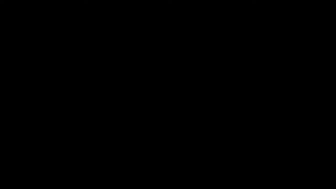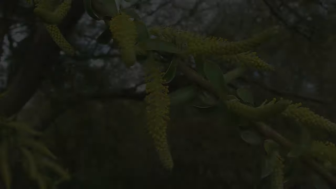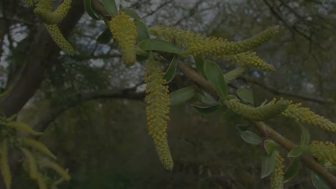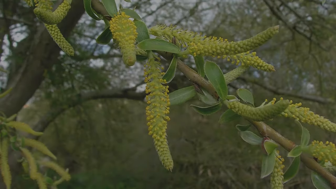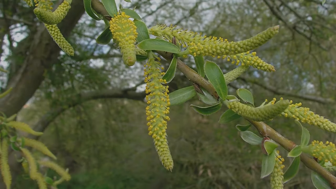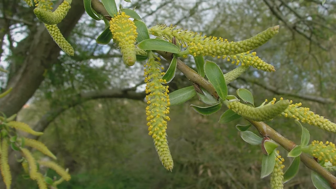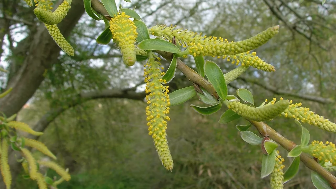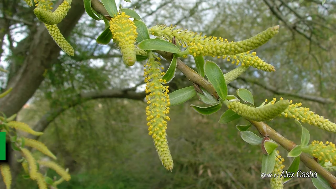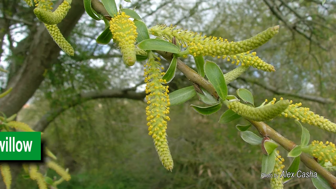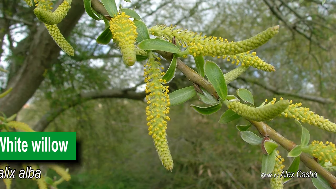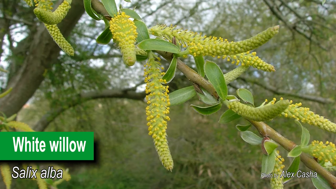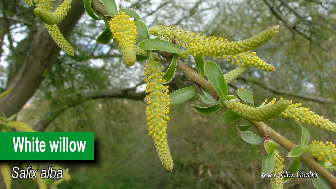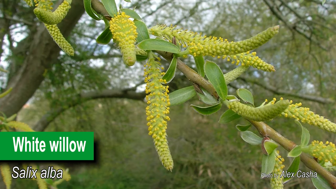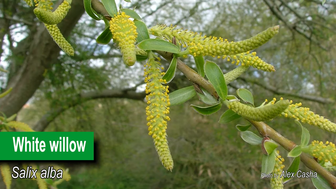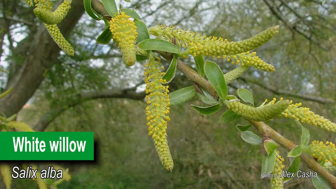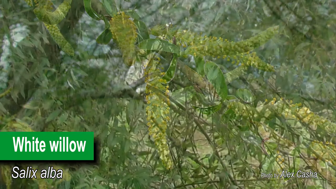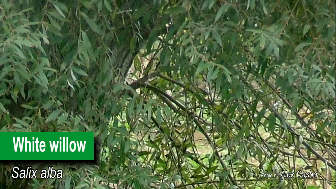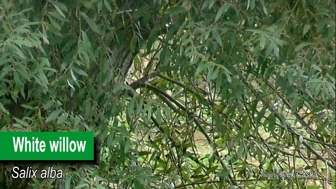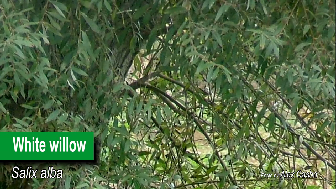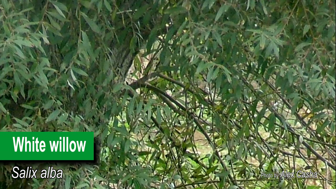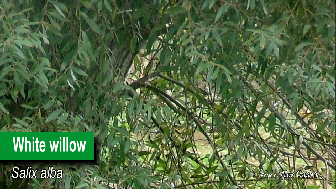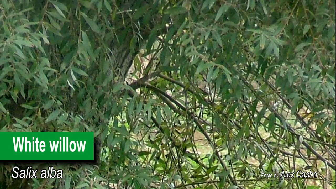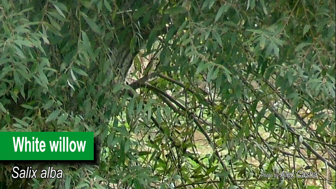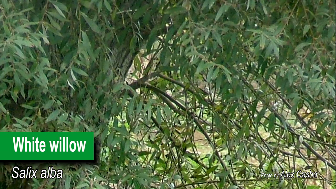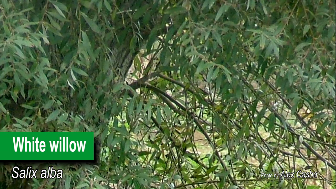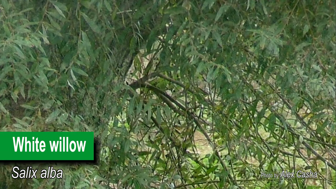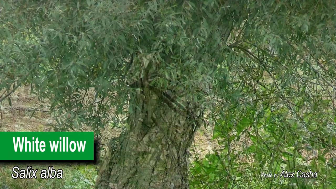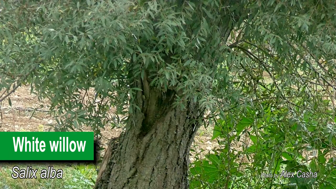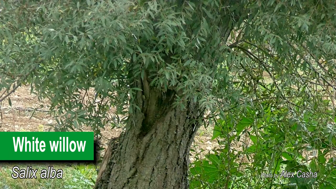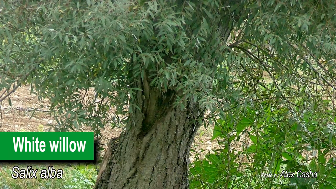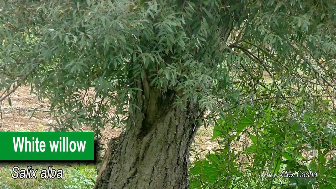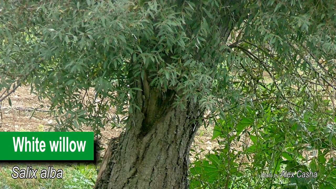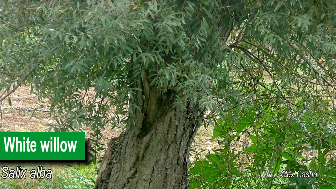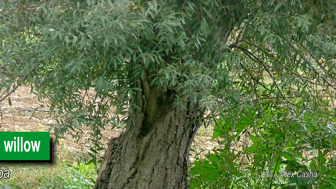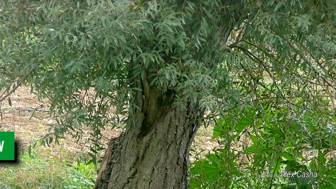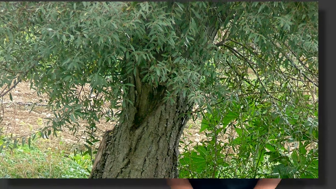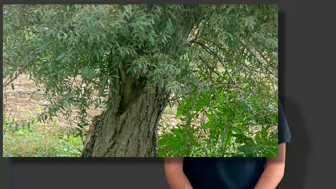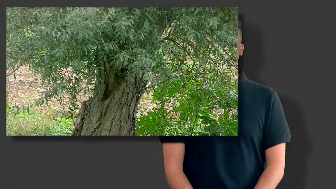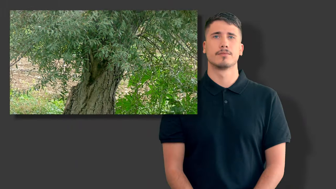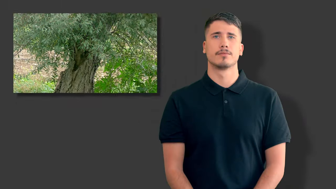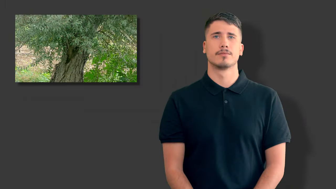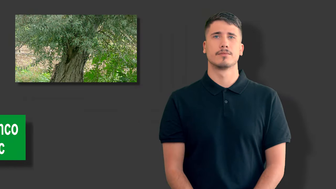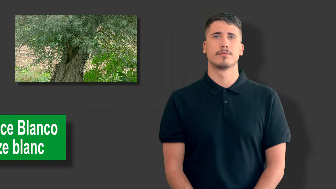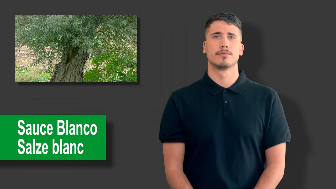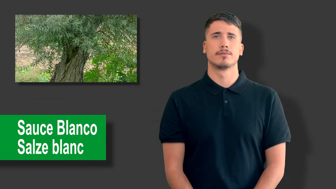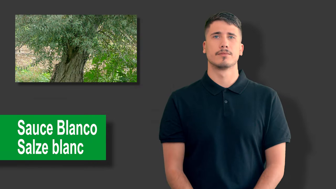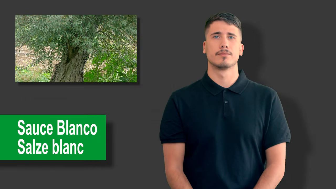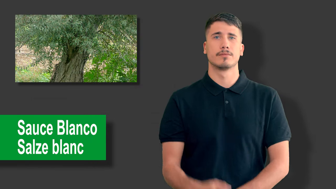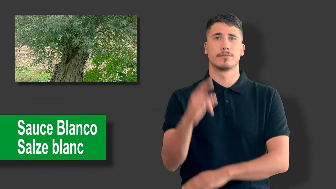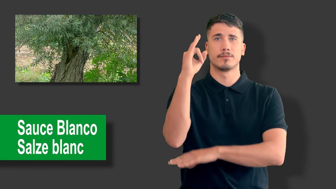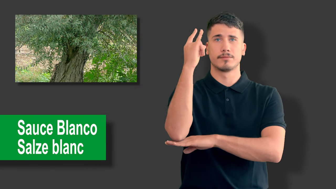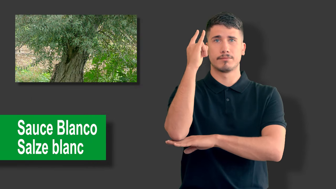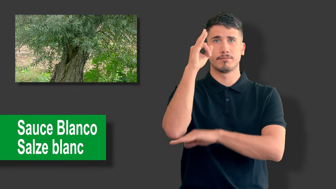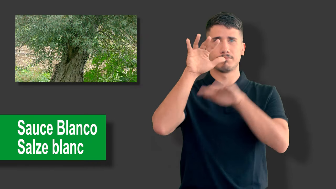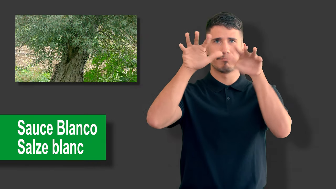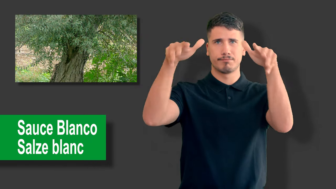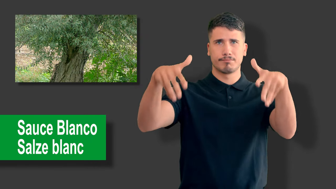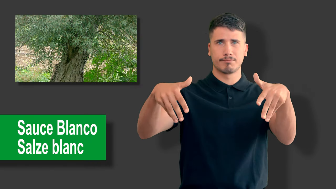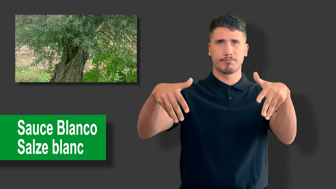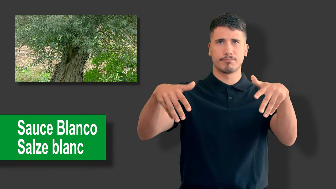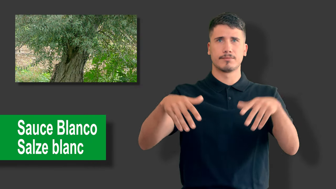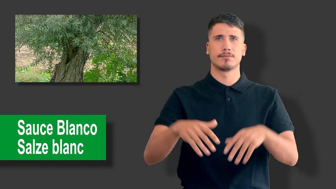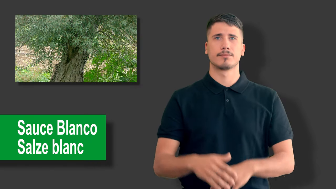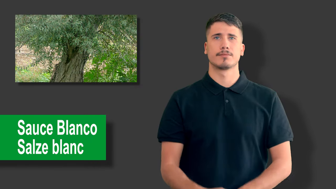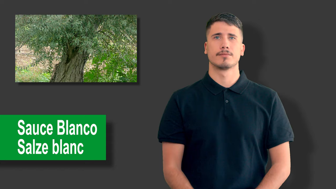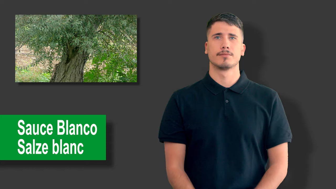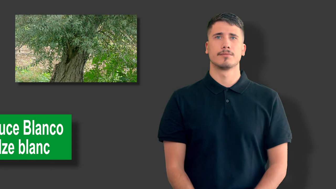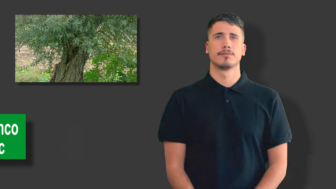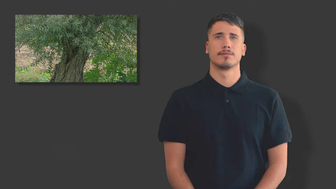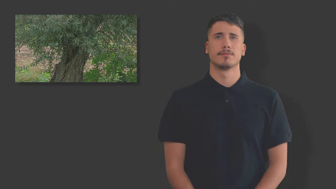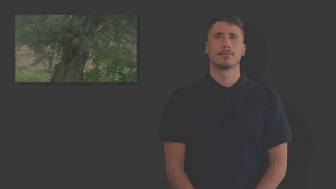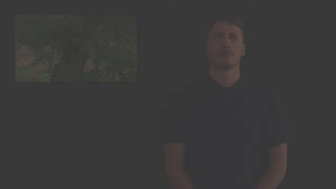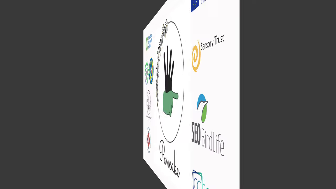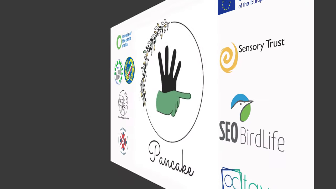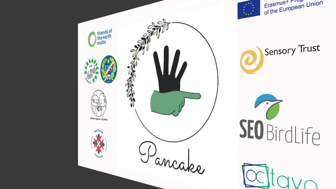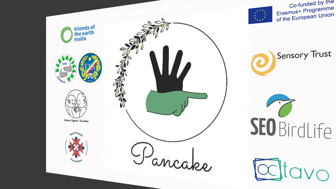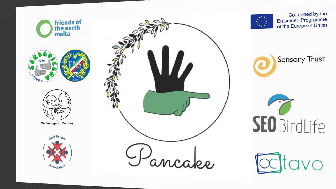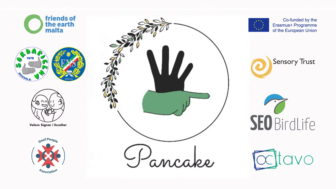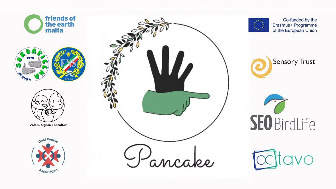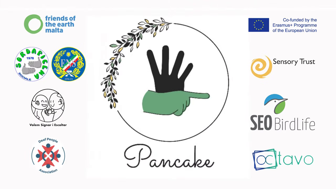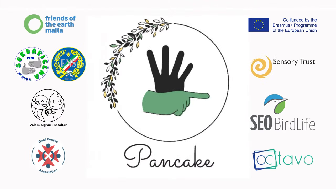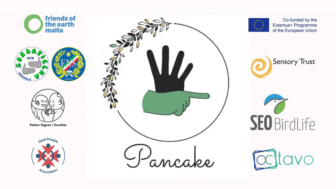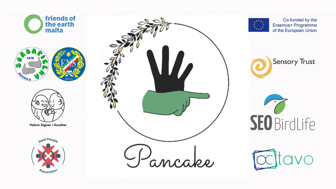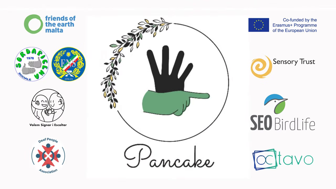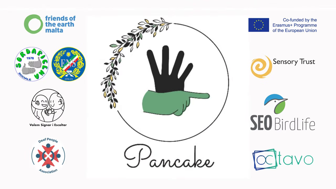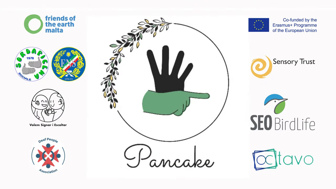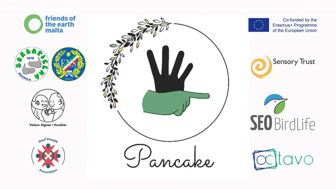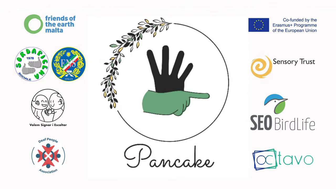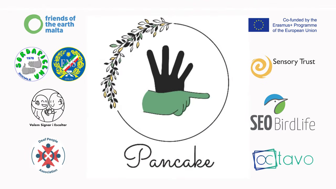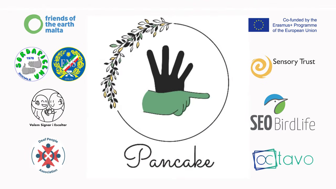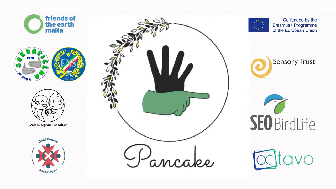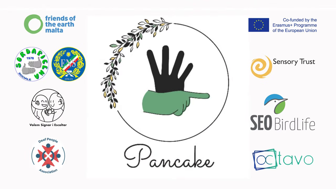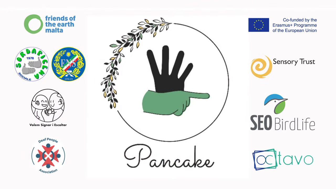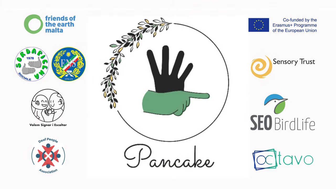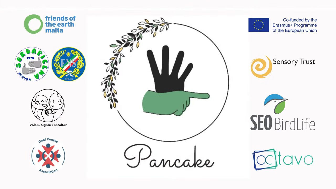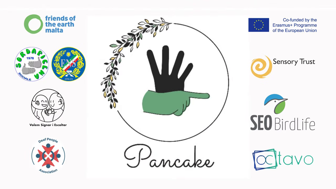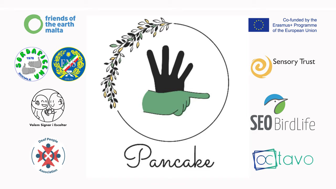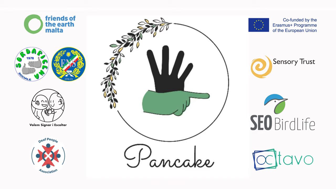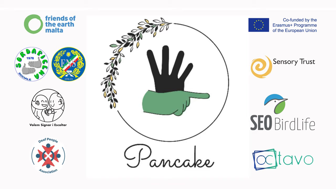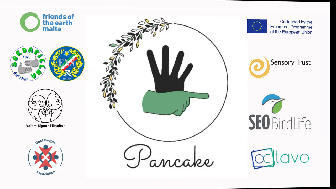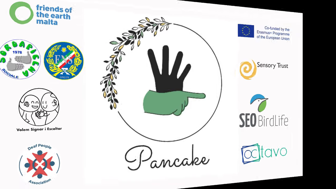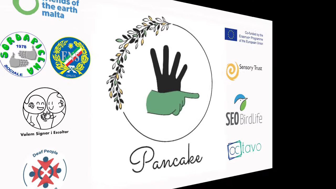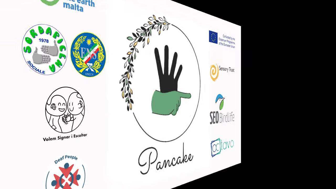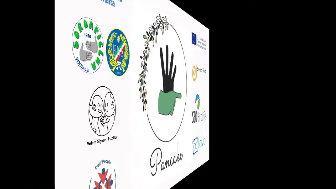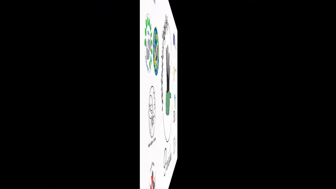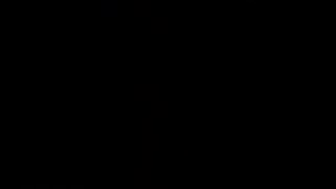Sauce blanco